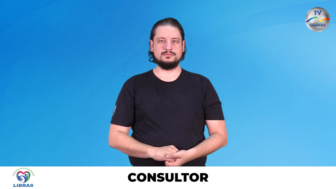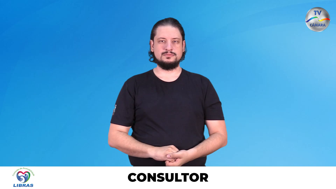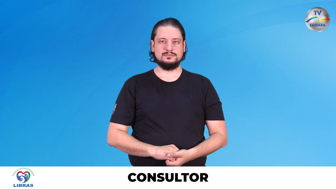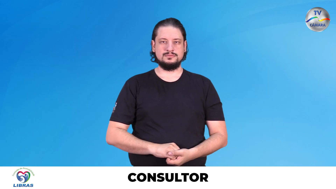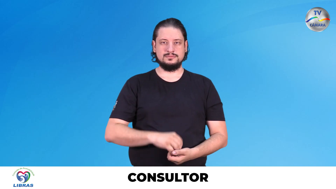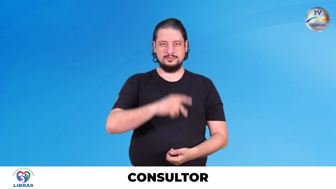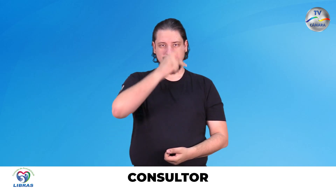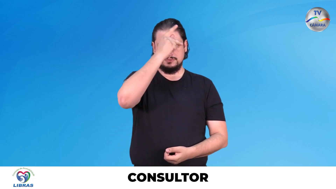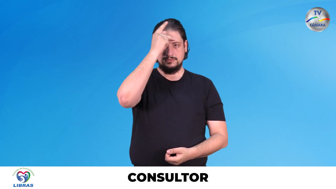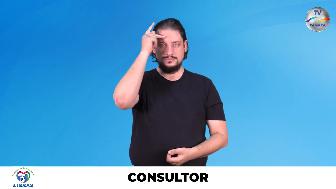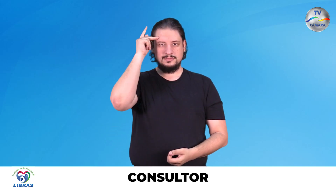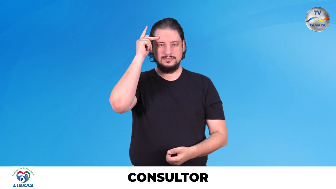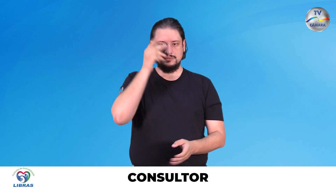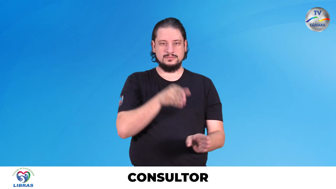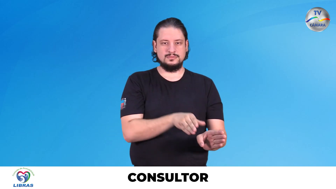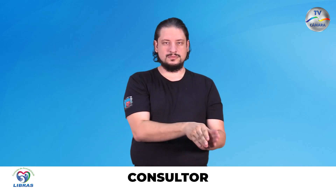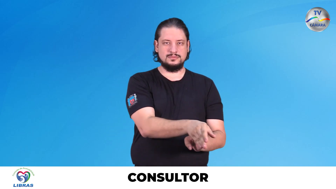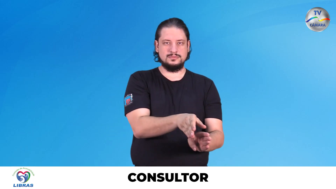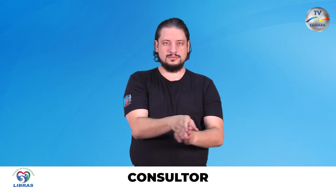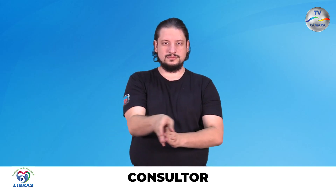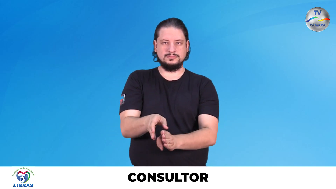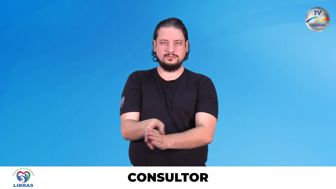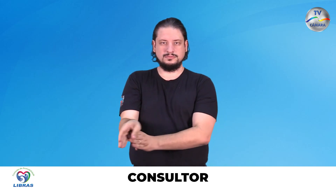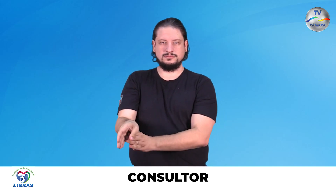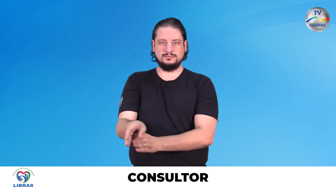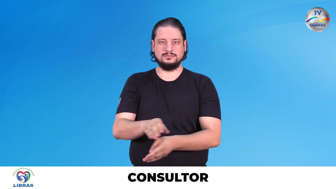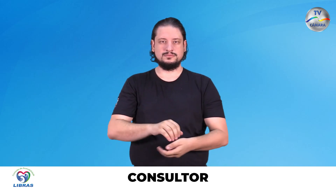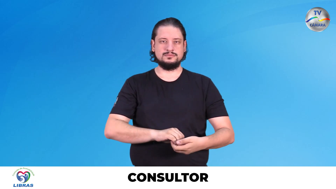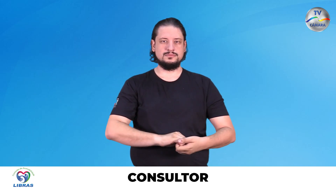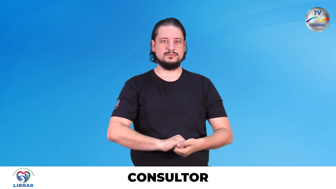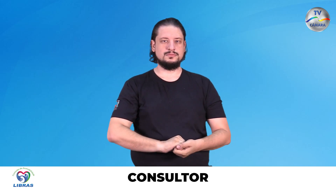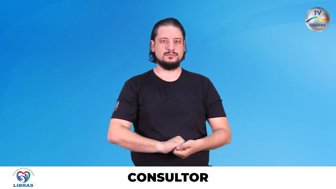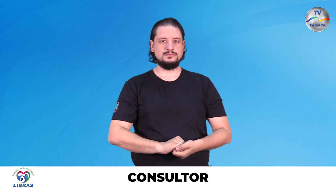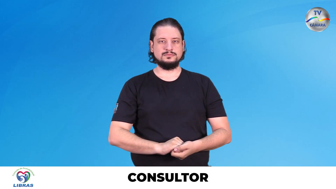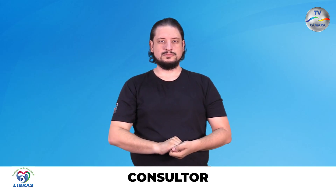Consultor